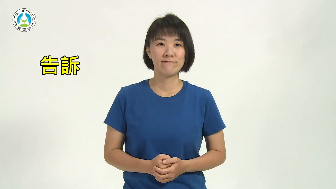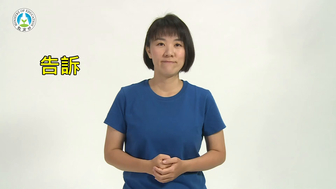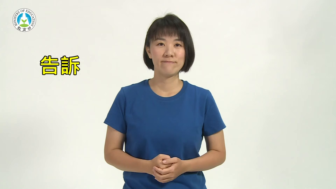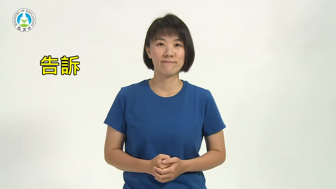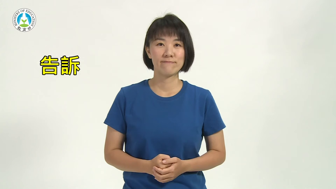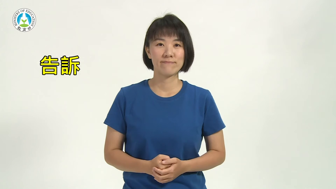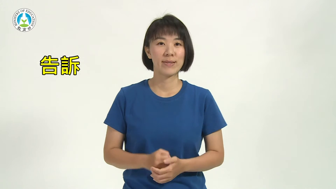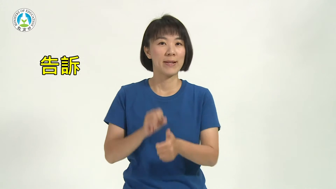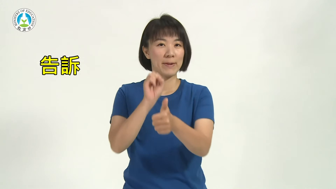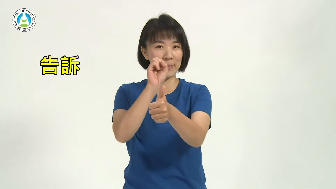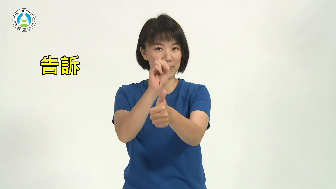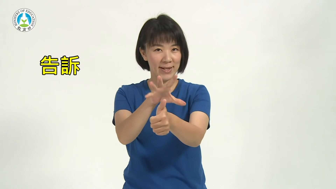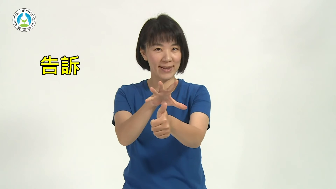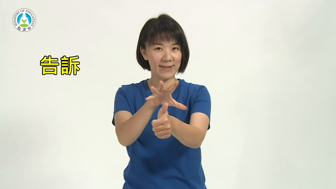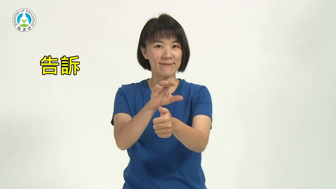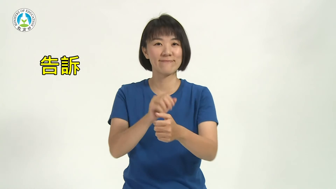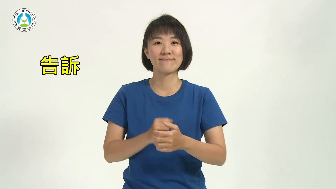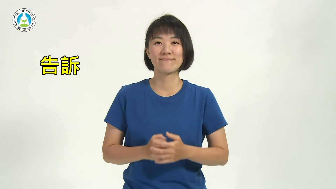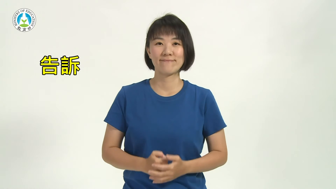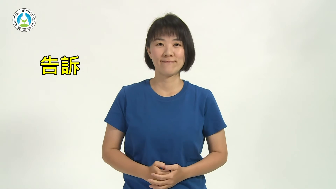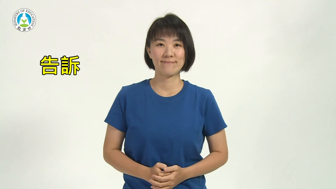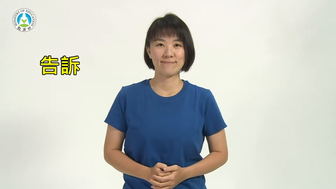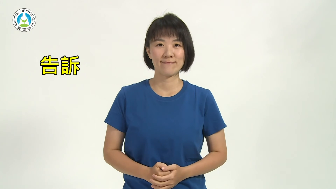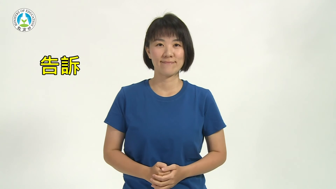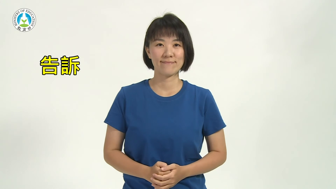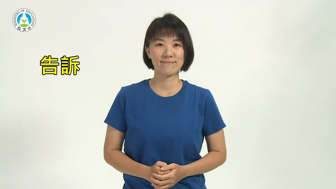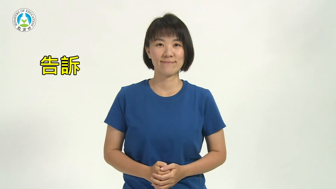告訴